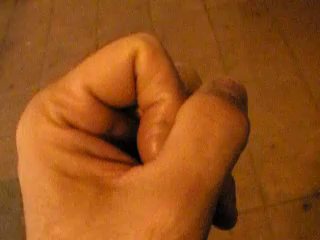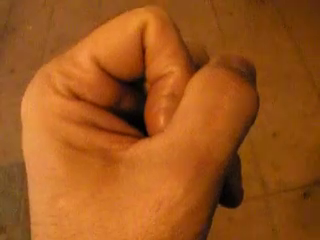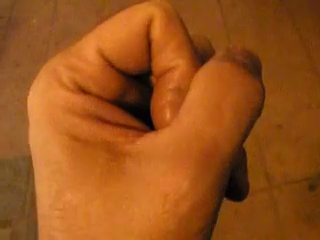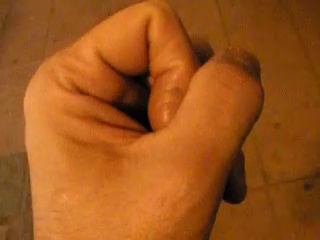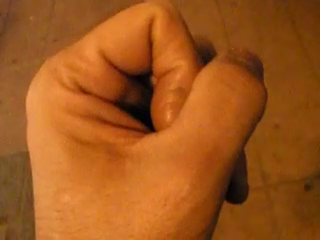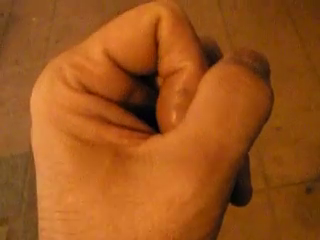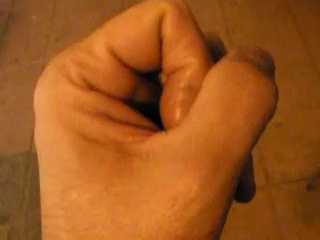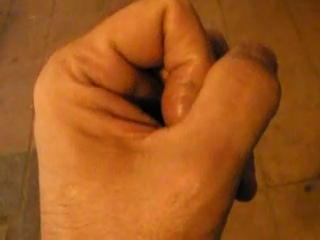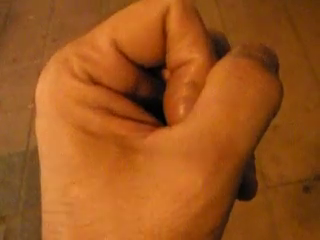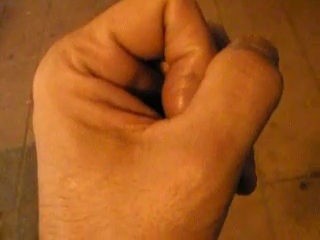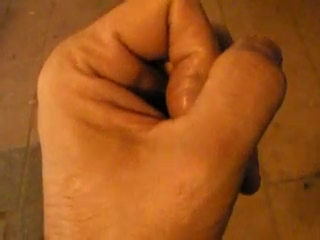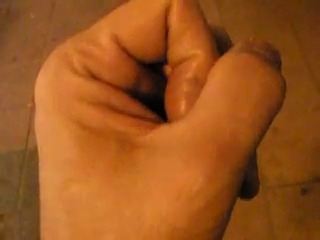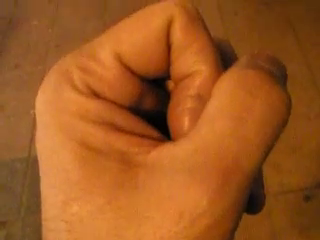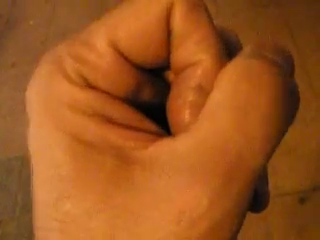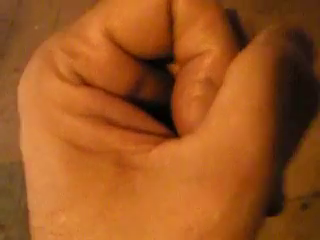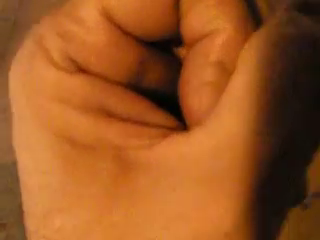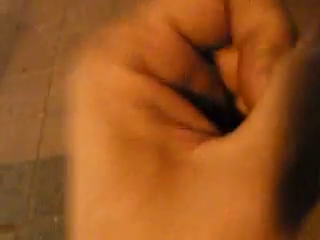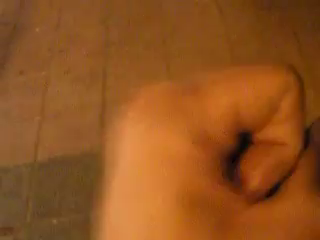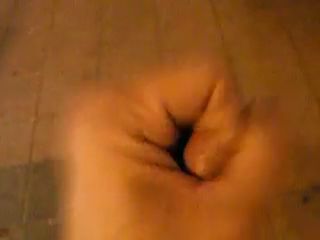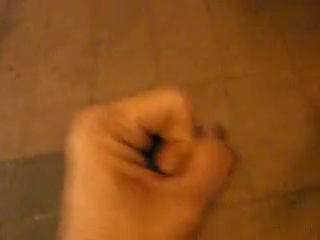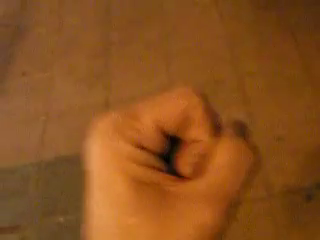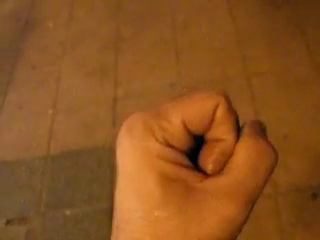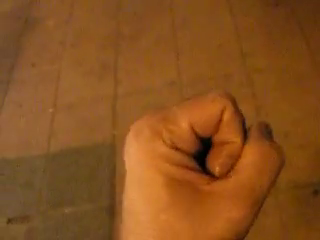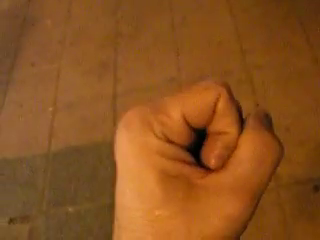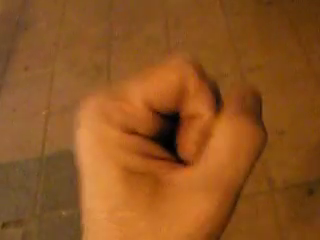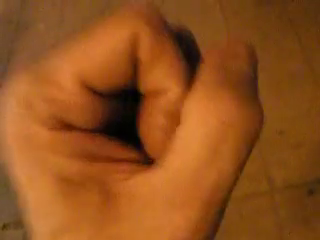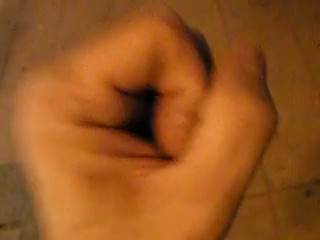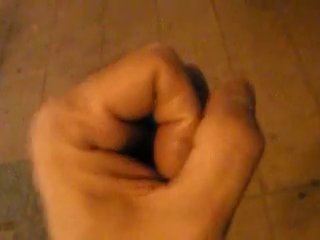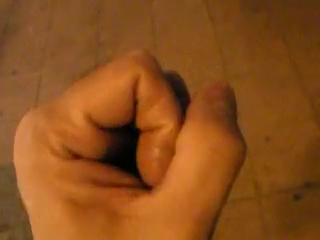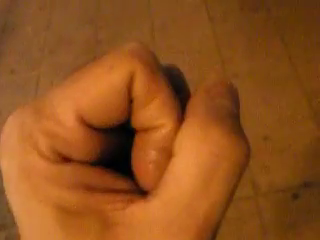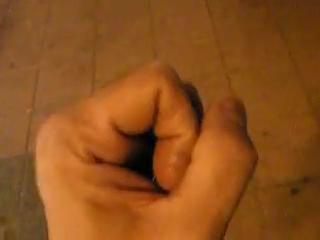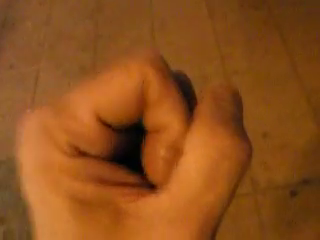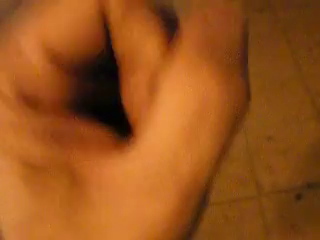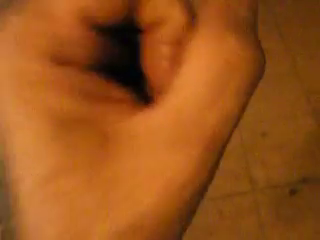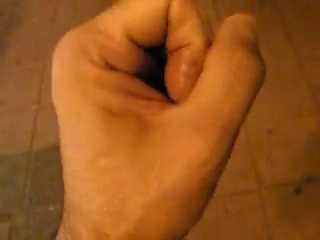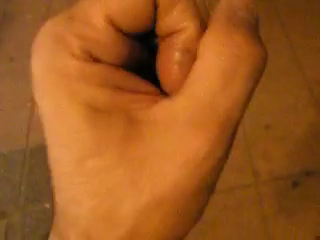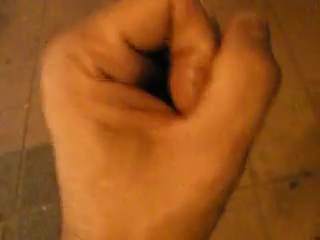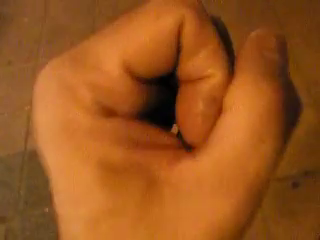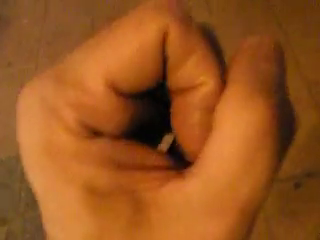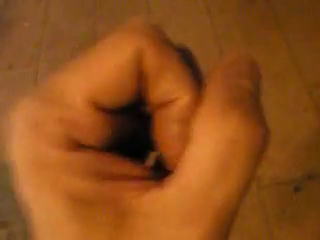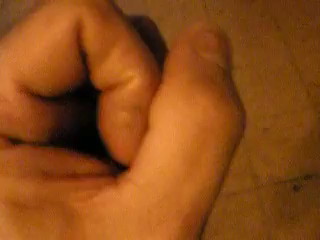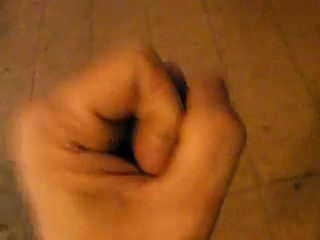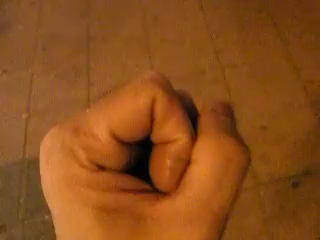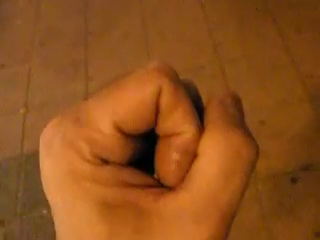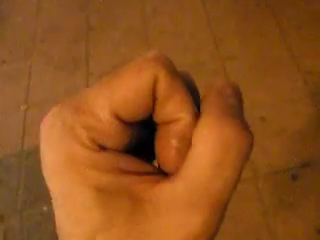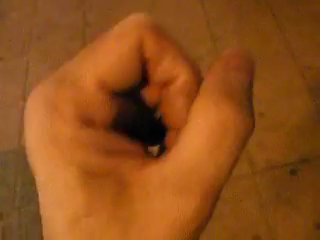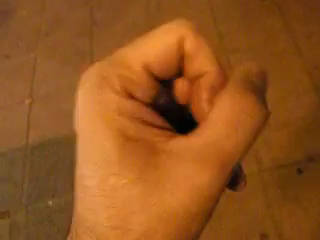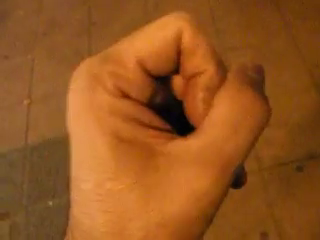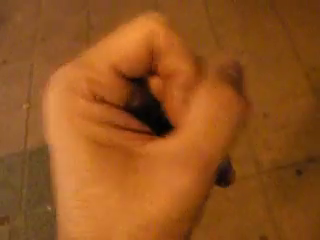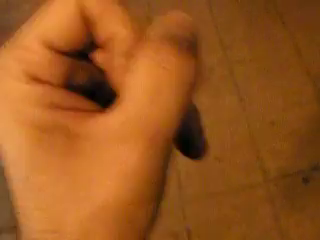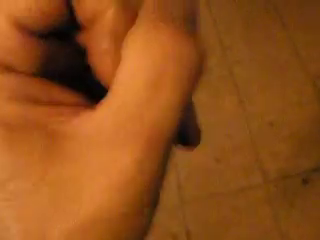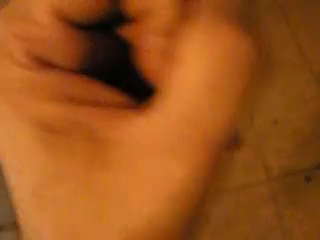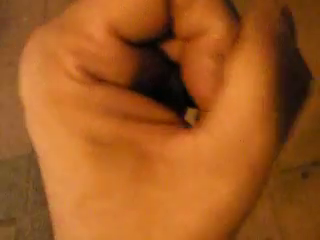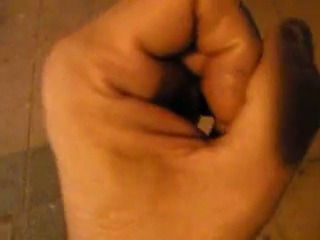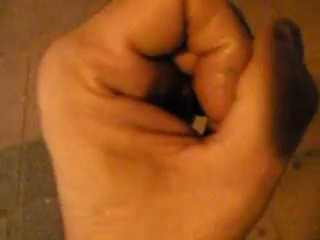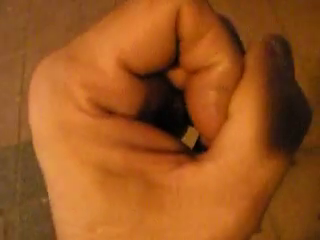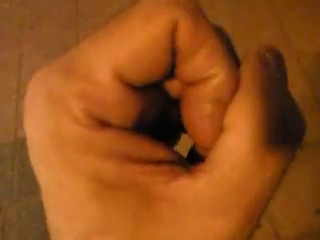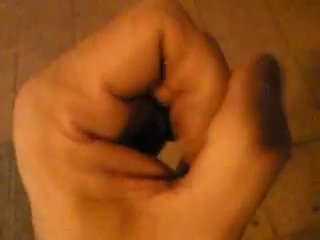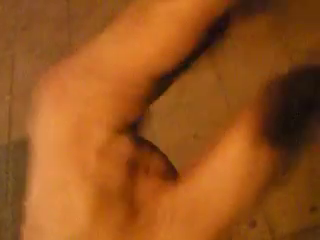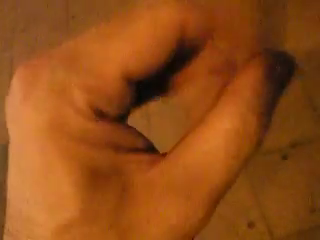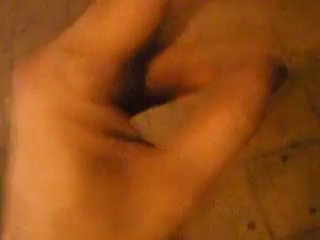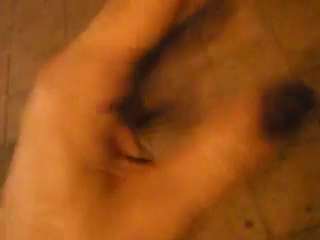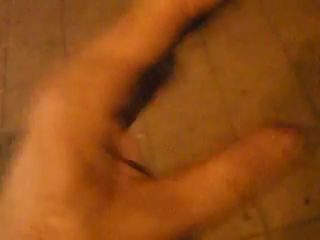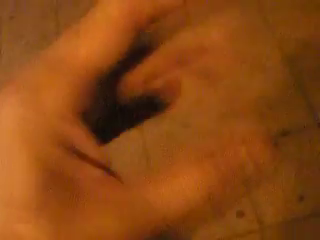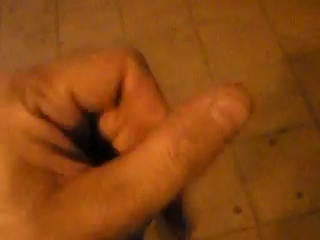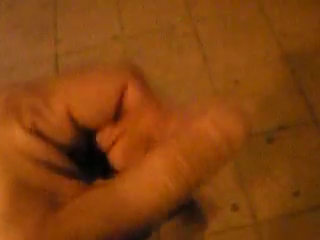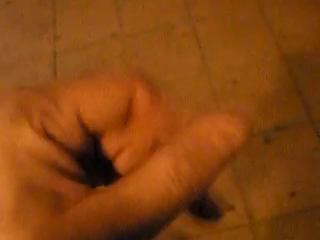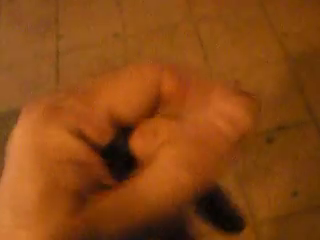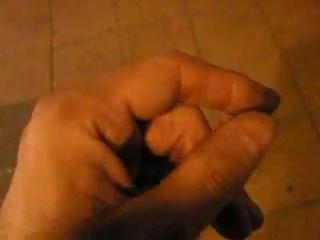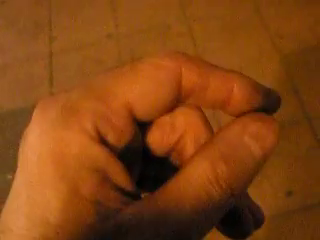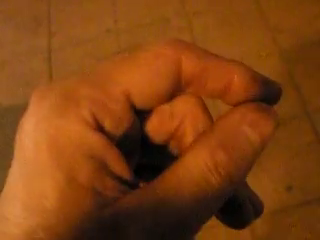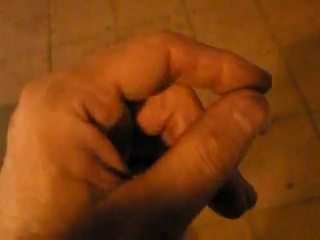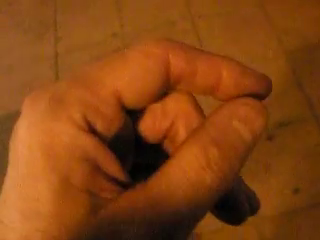TENER VACACIONES